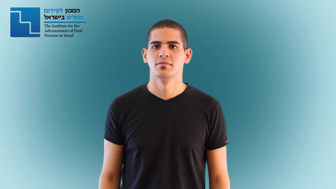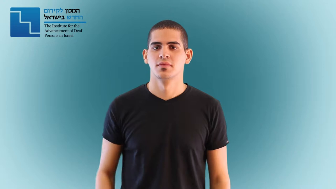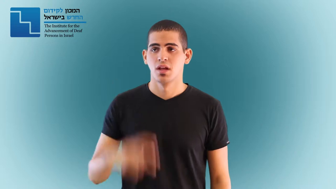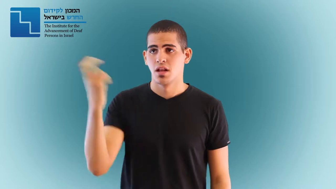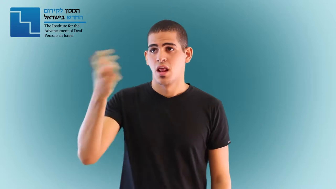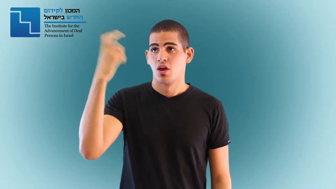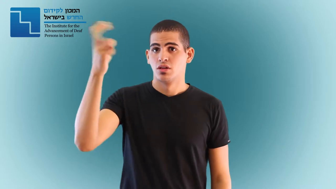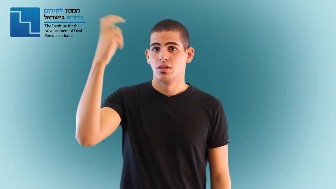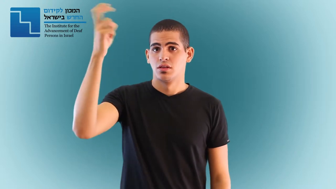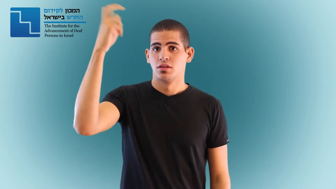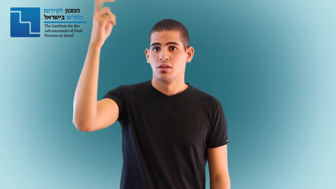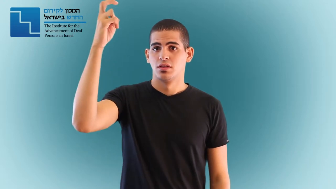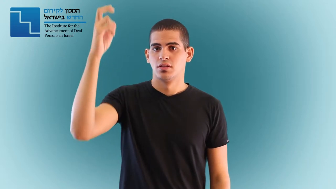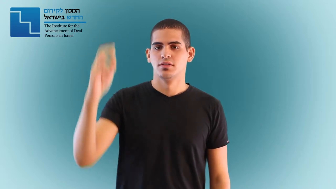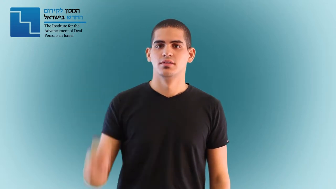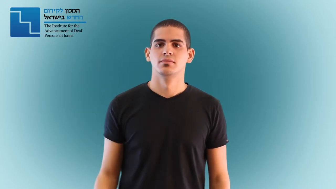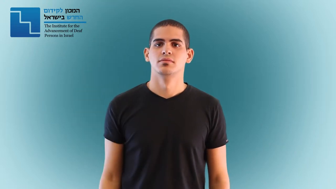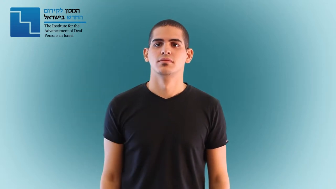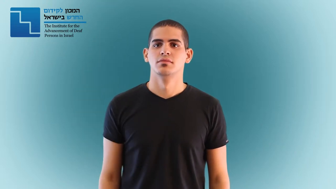לעלות